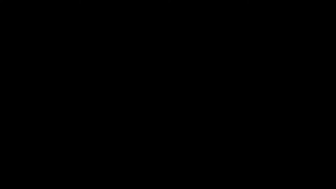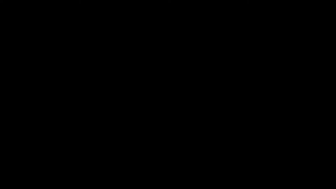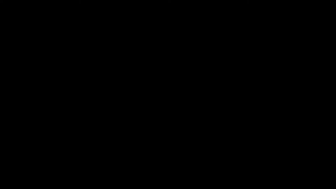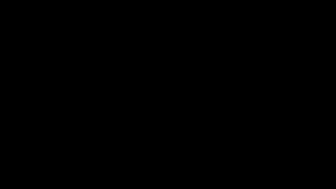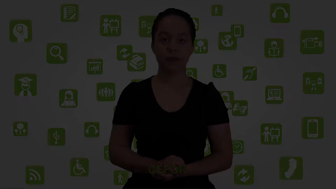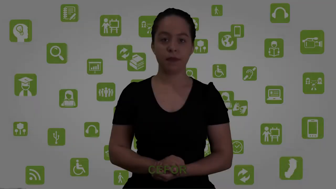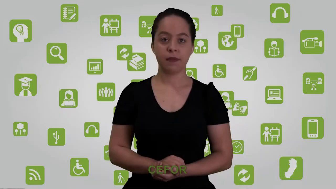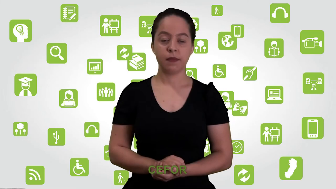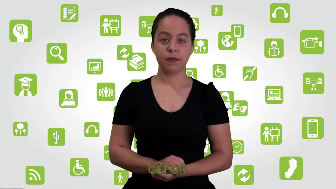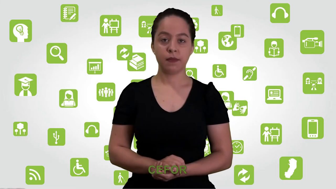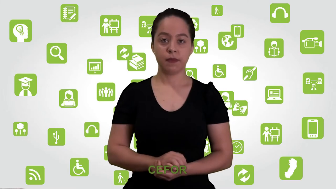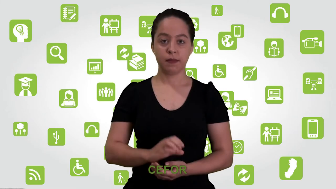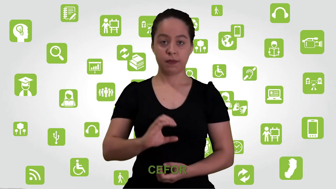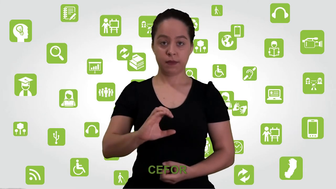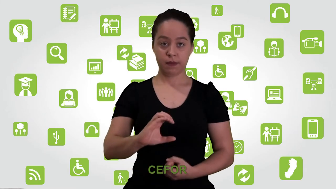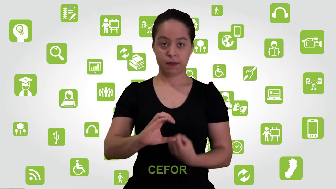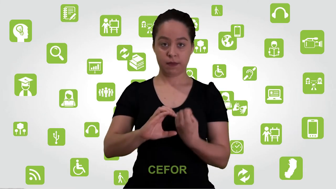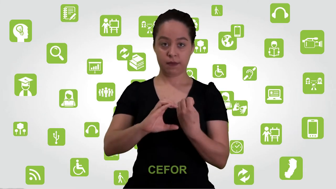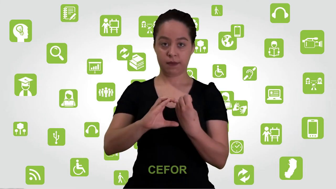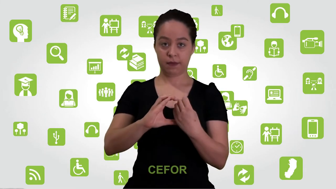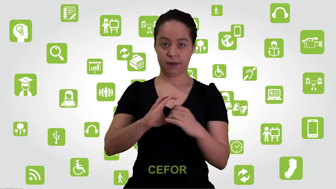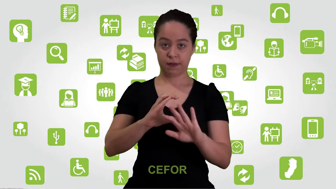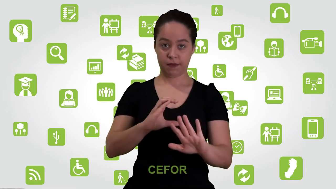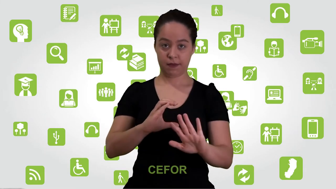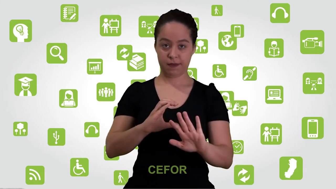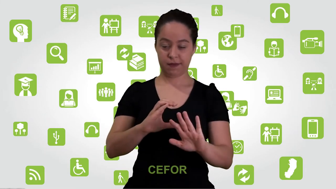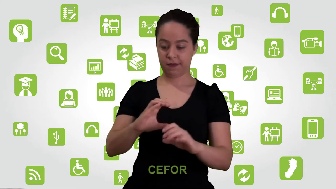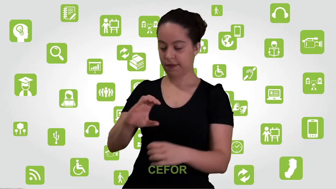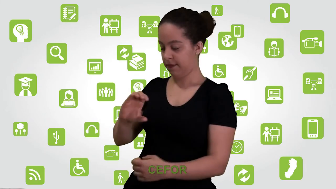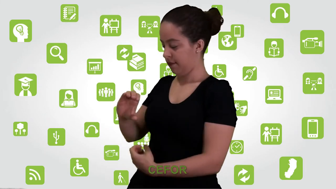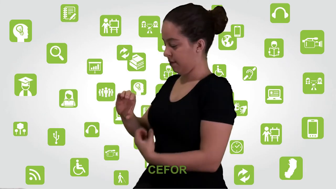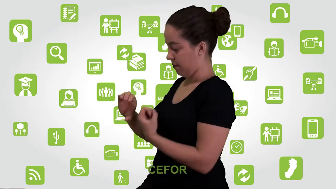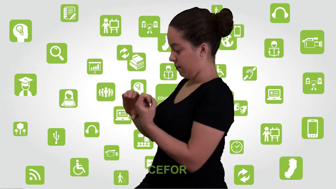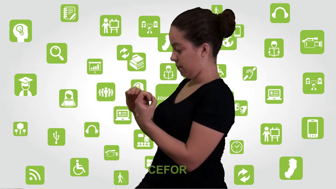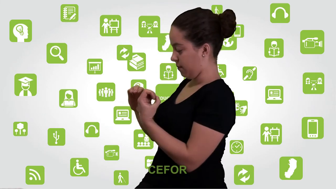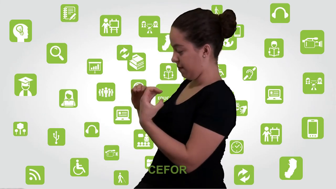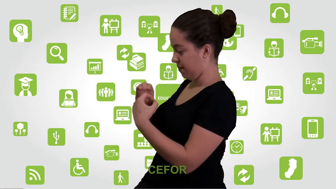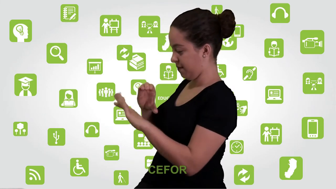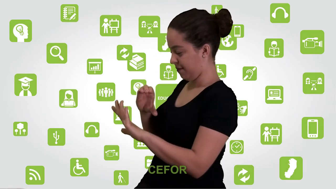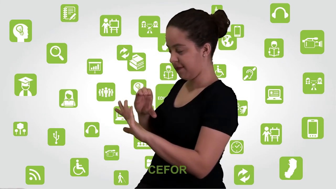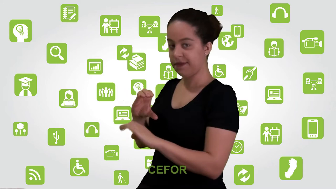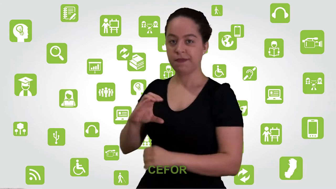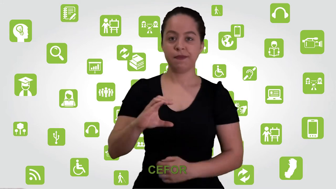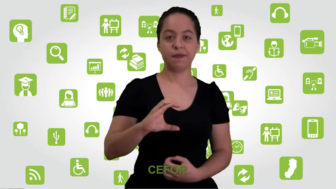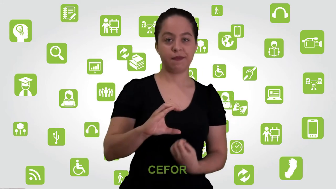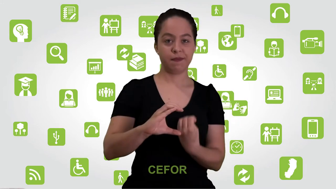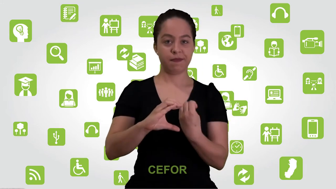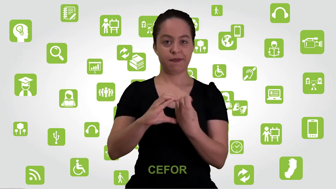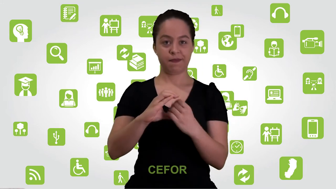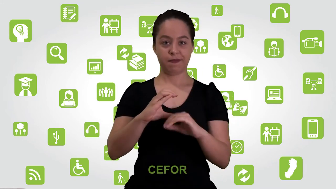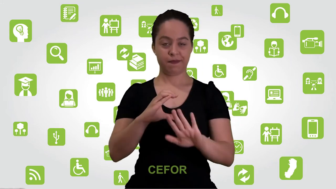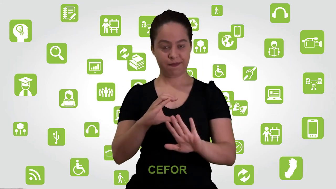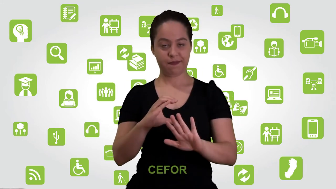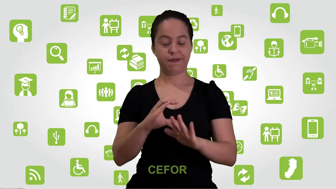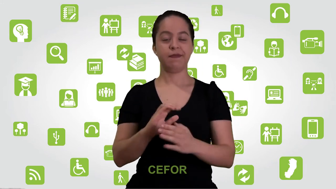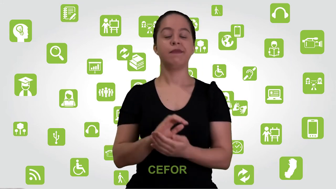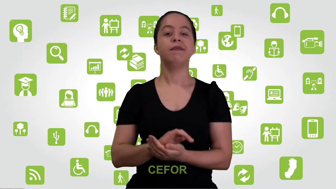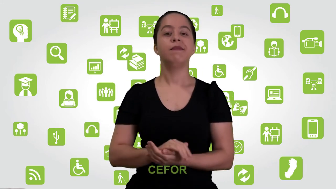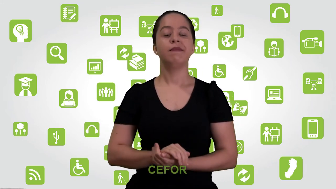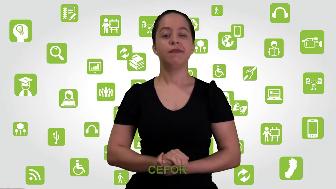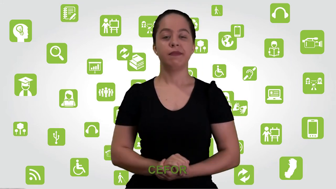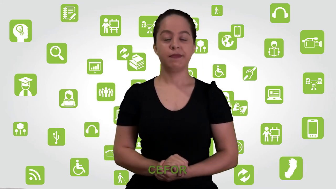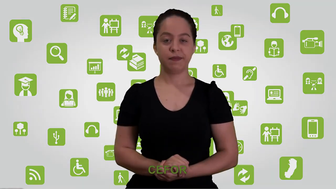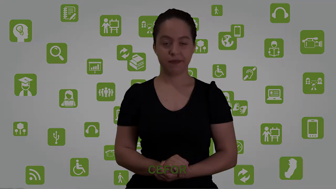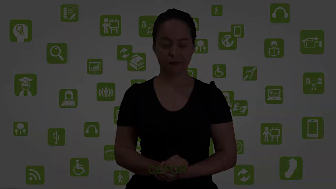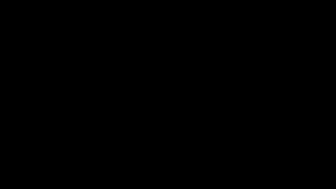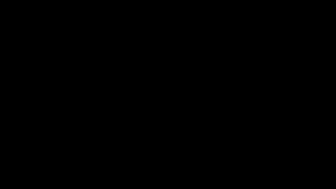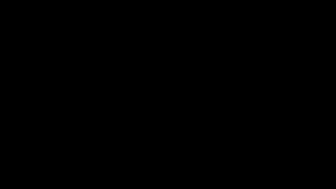Cefor